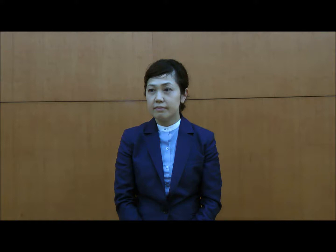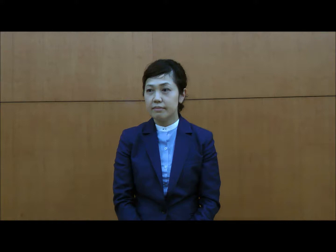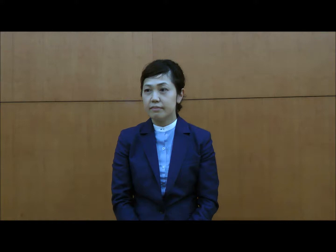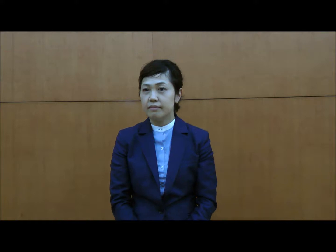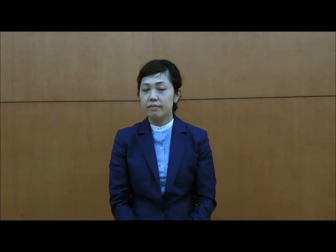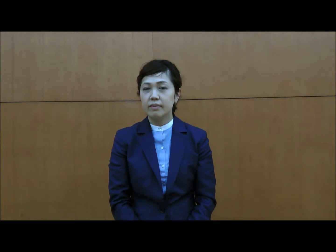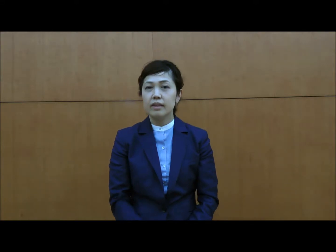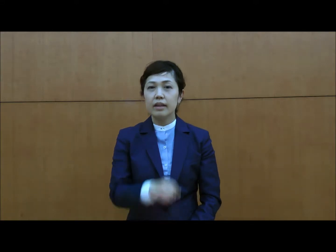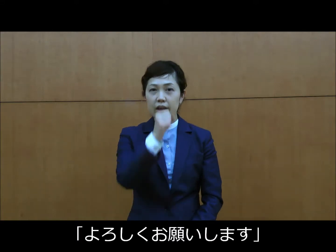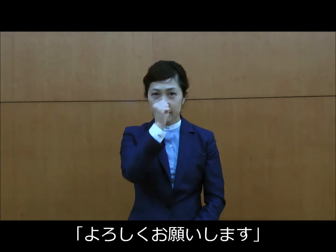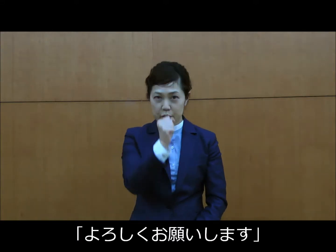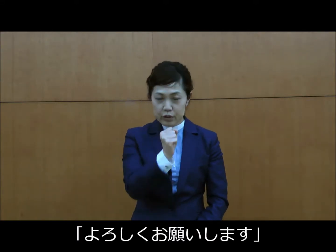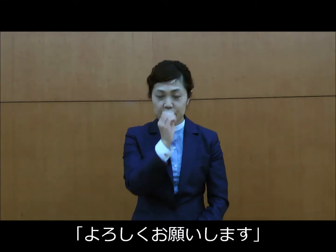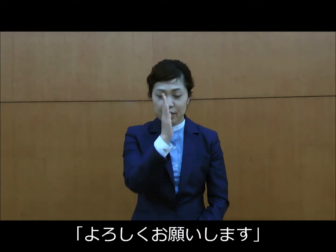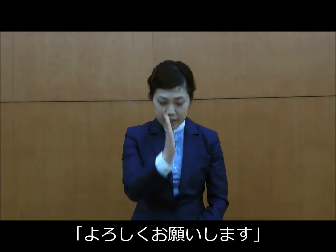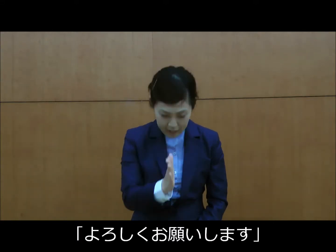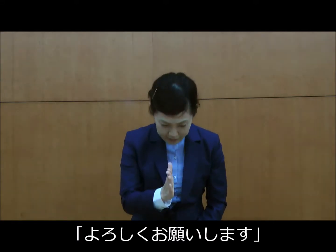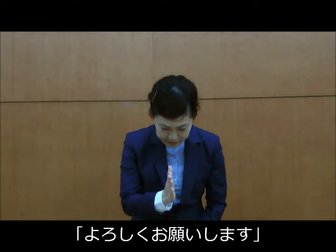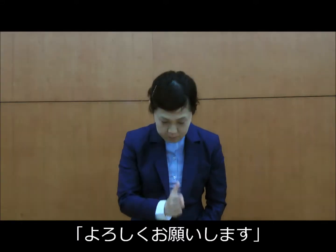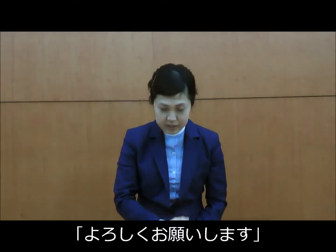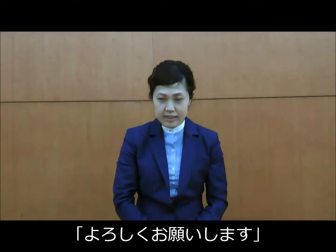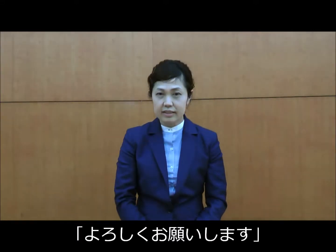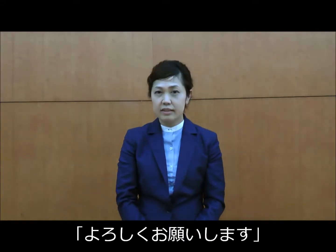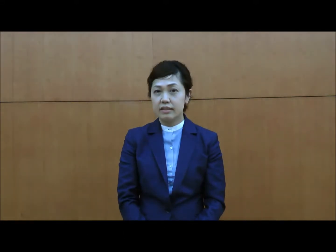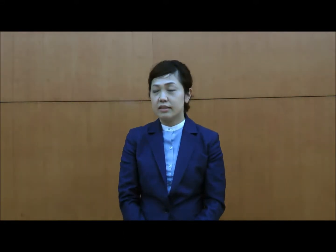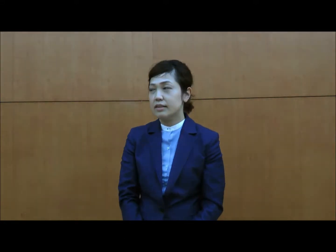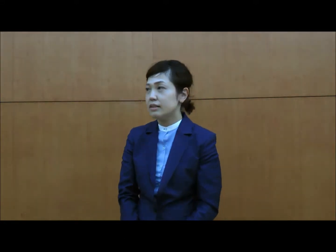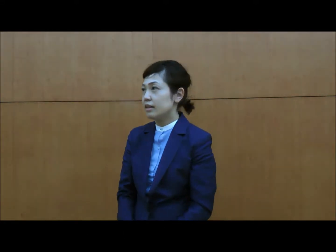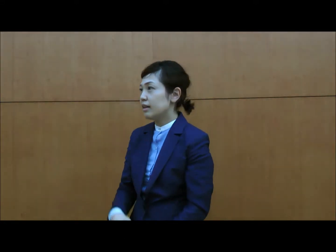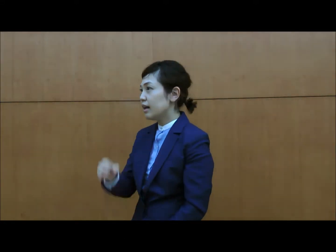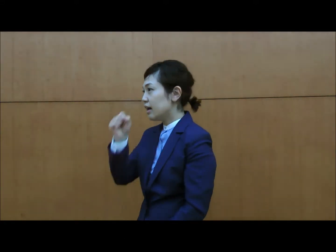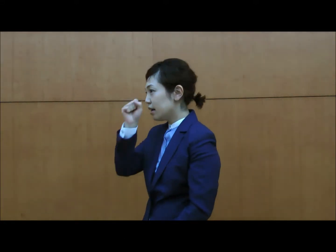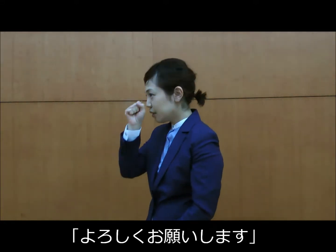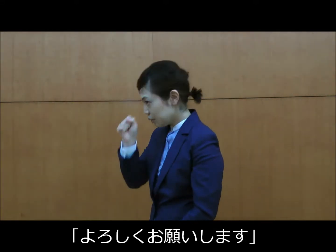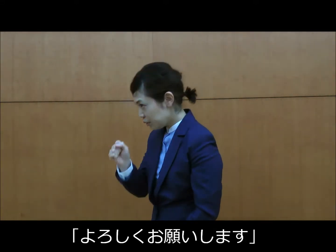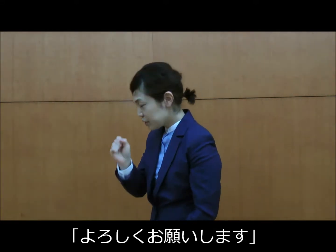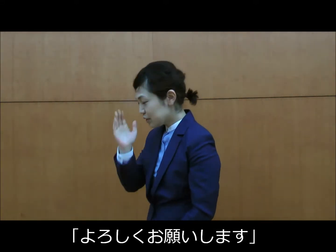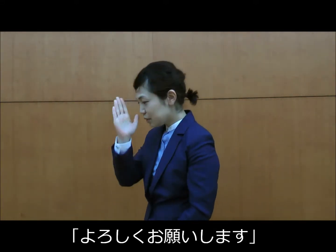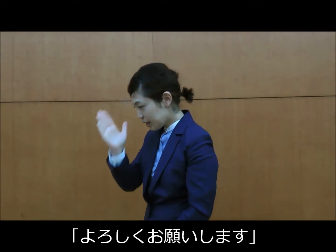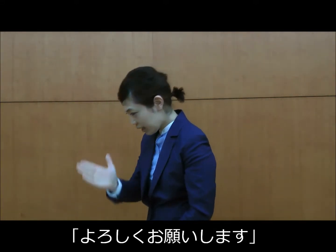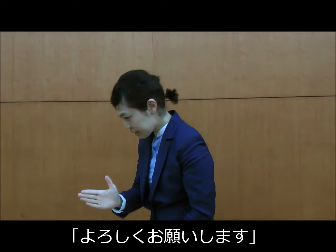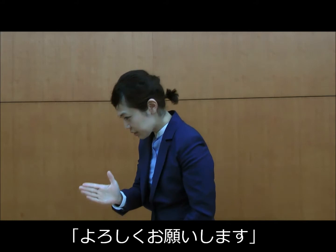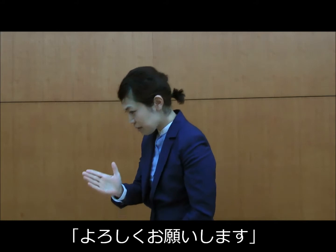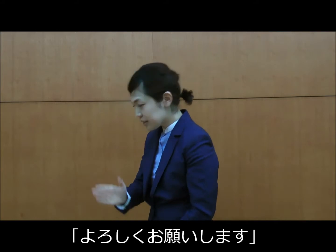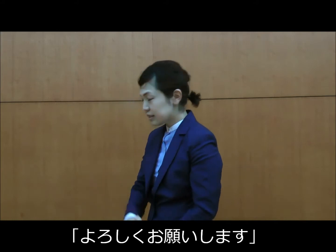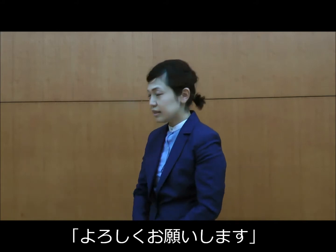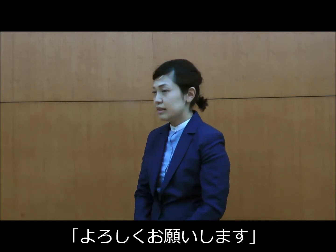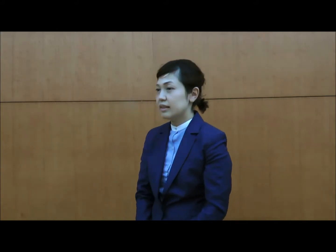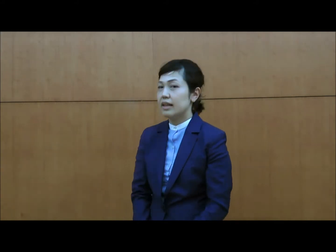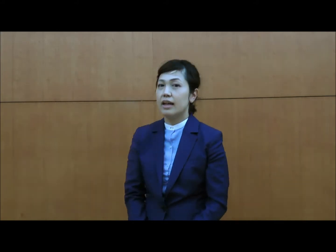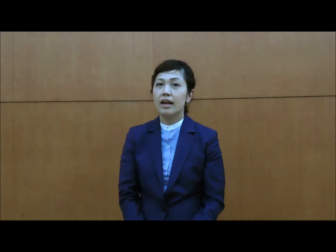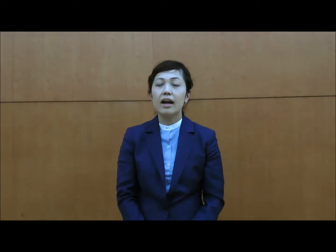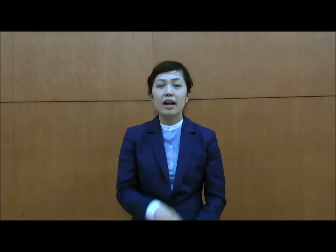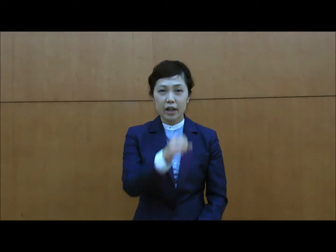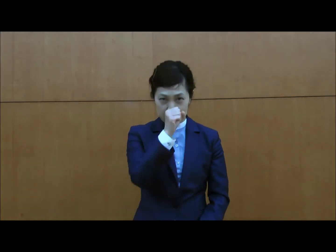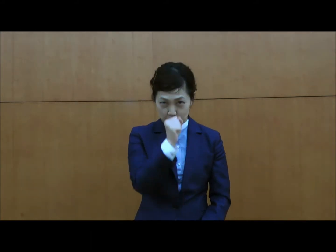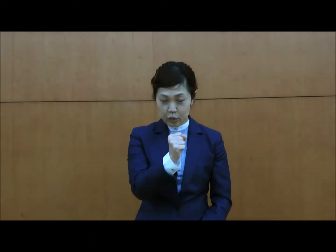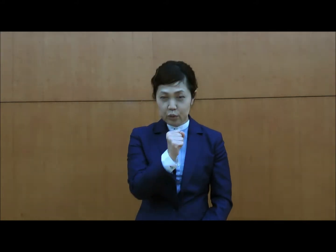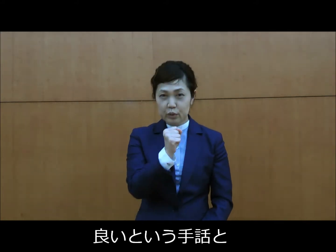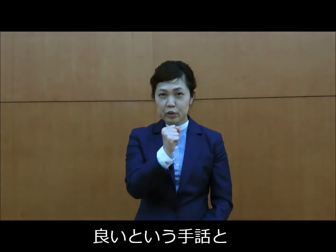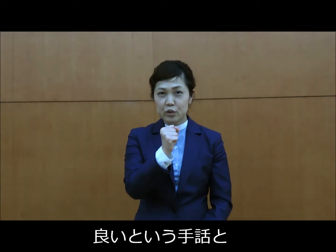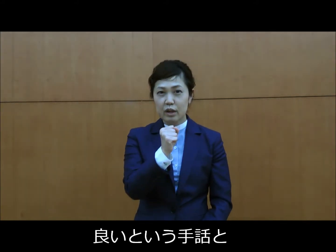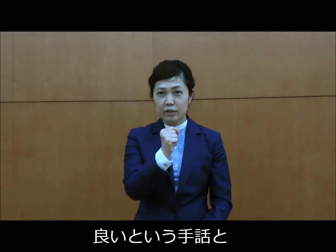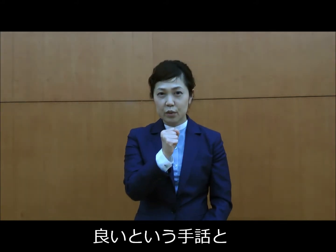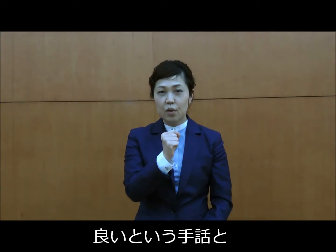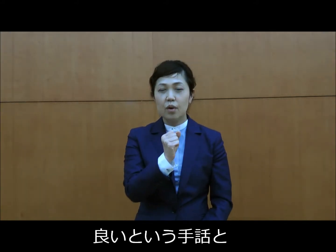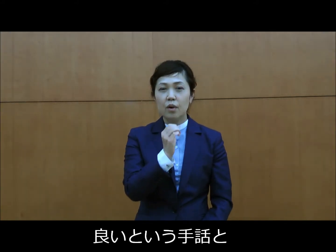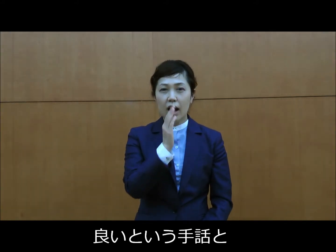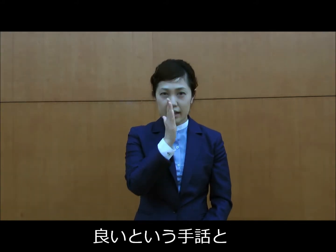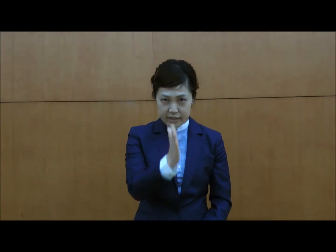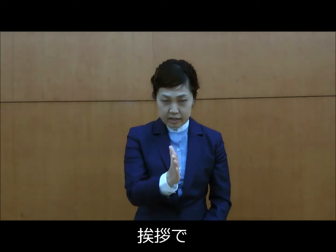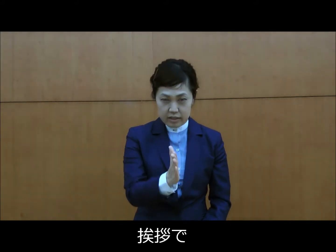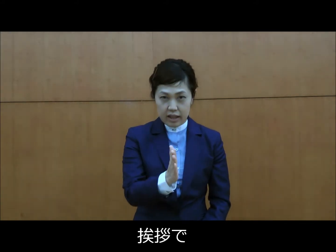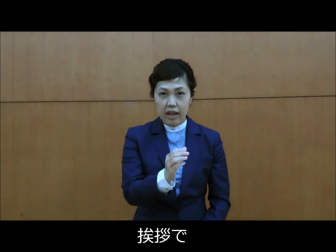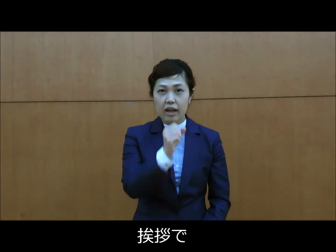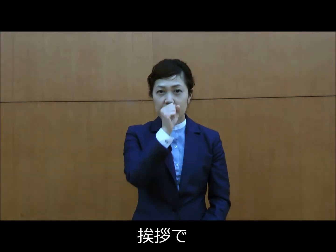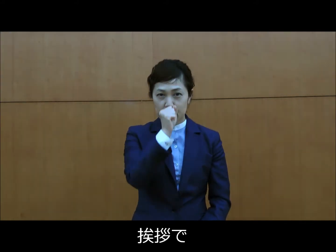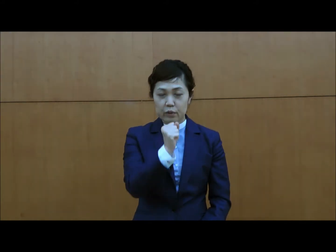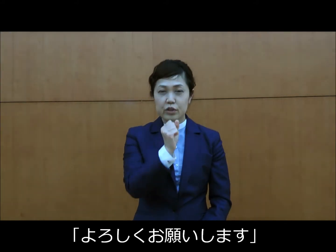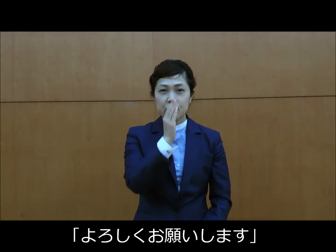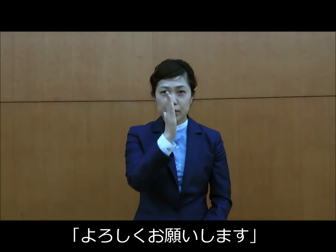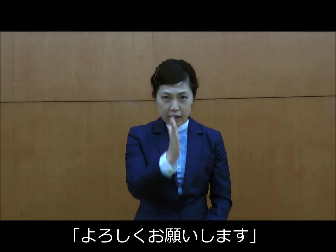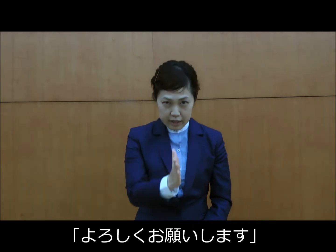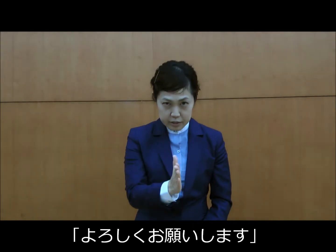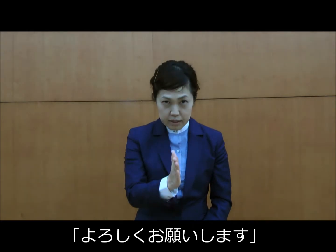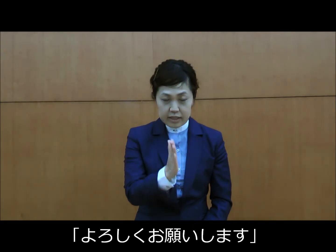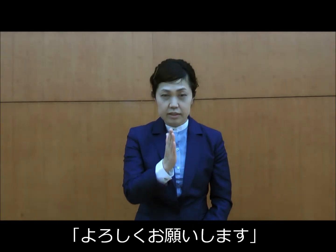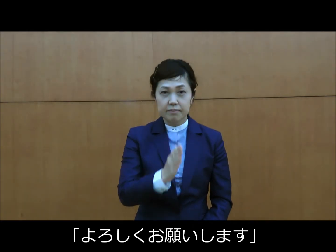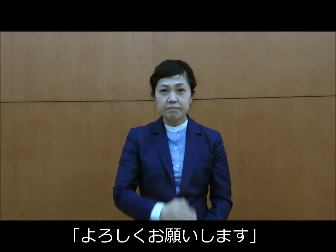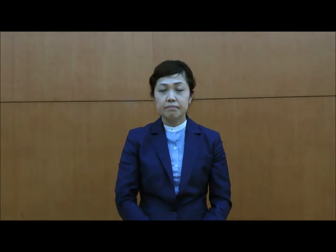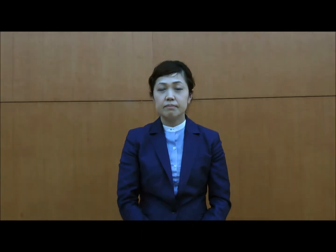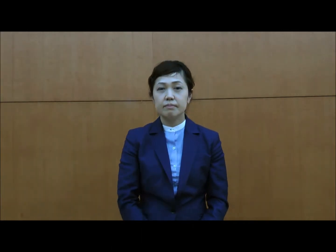よろしくお願いします